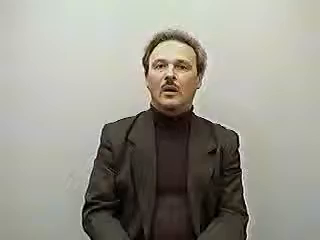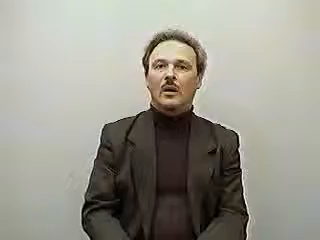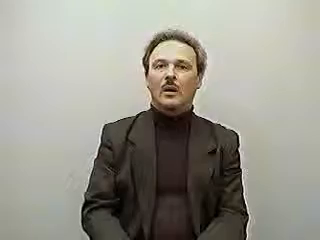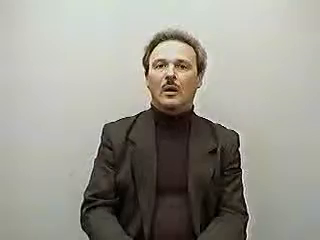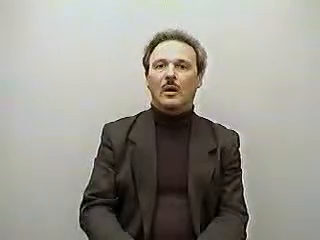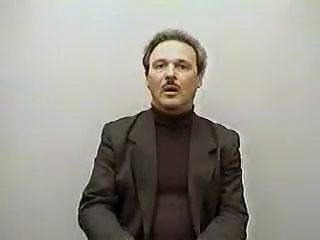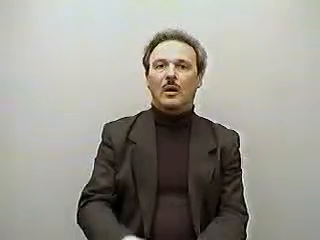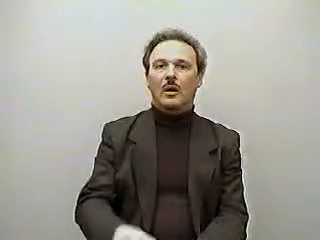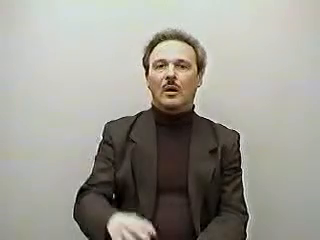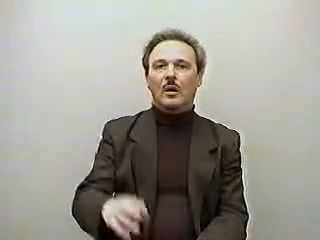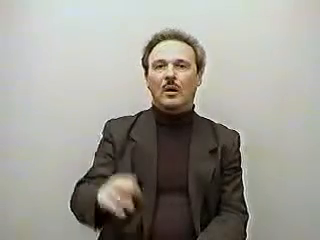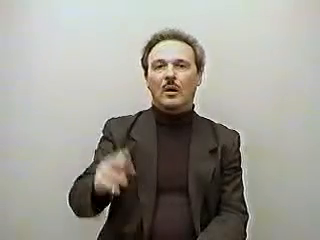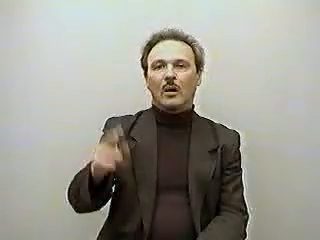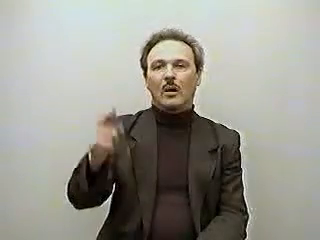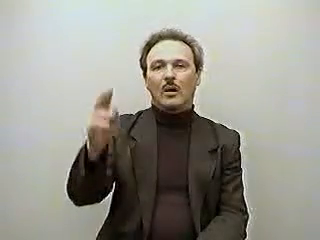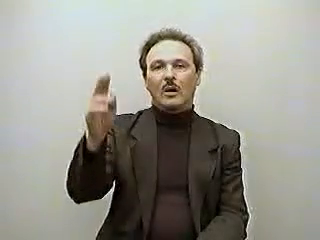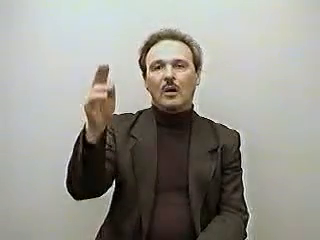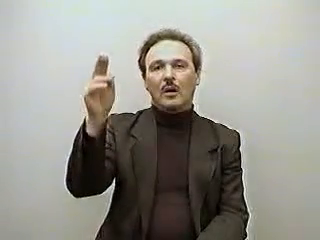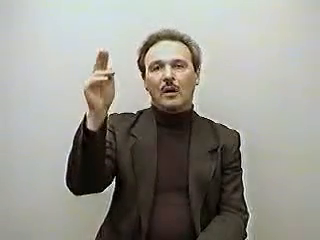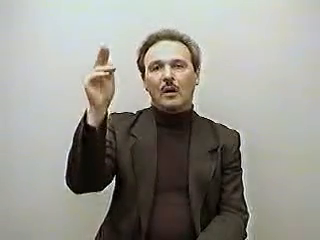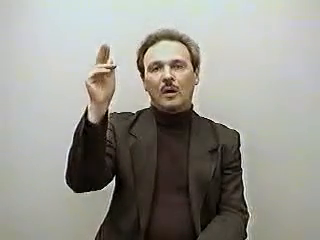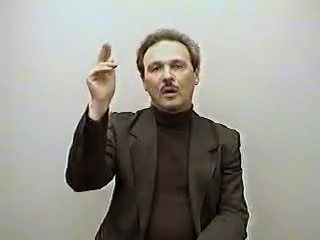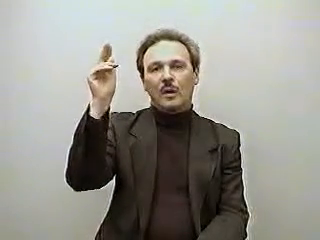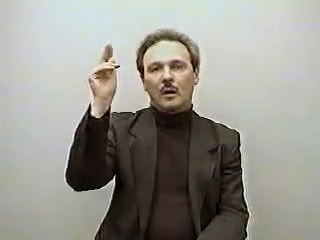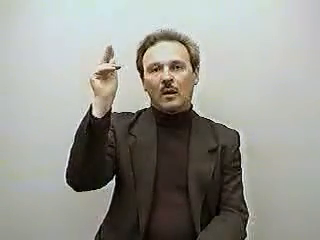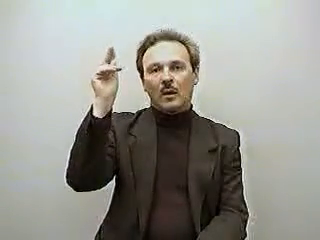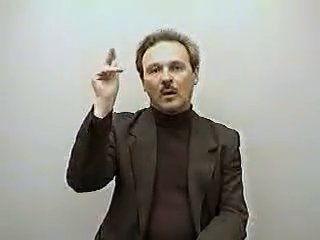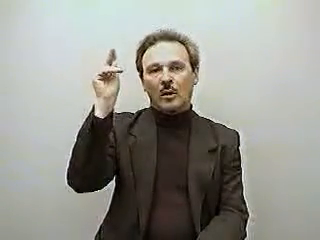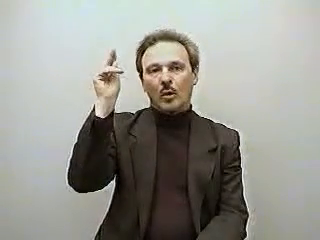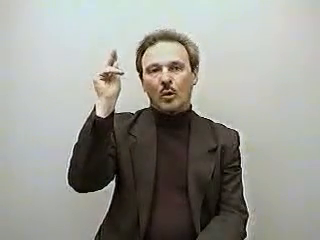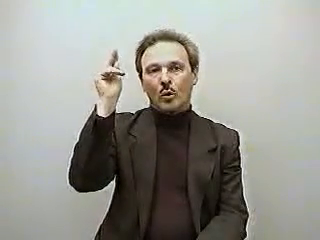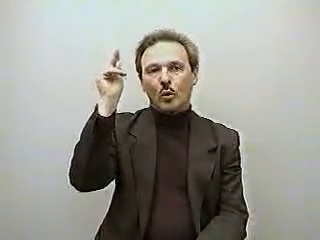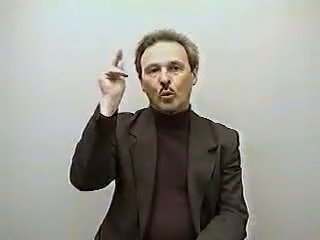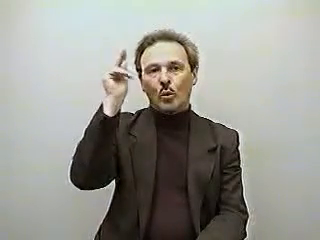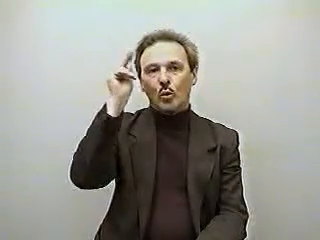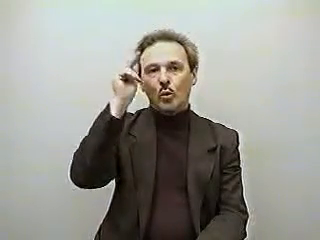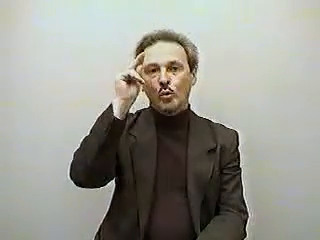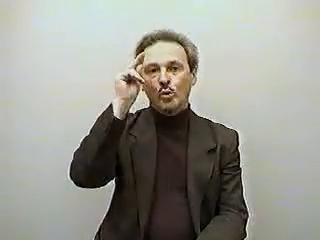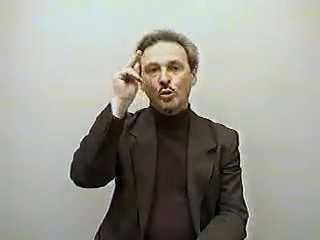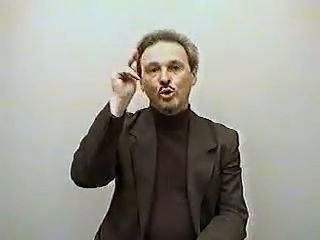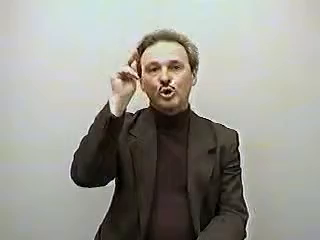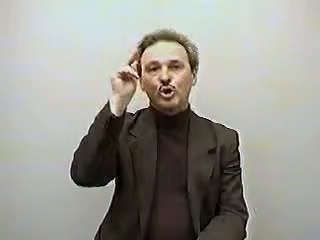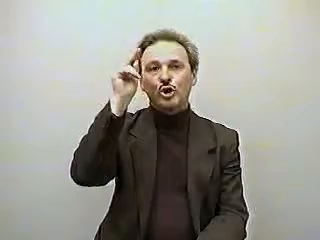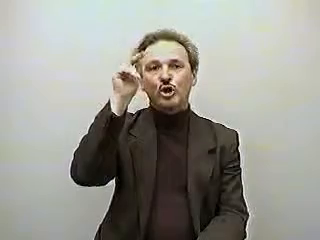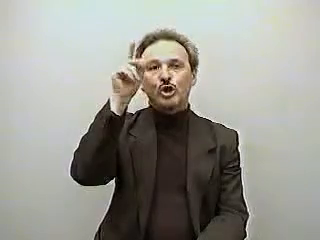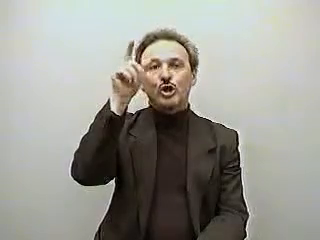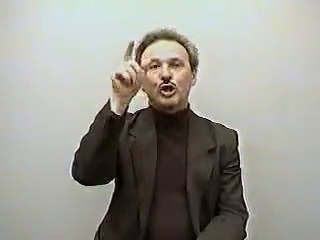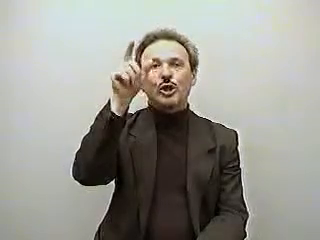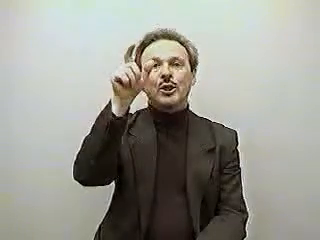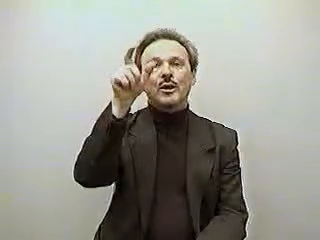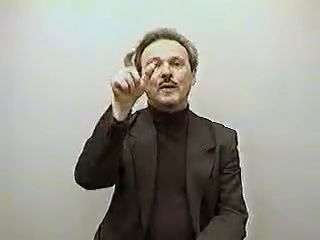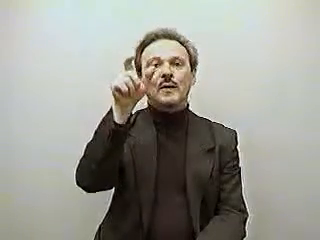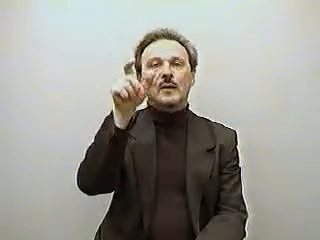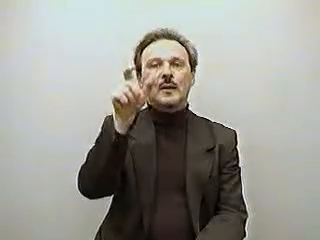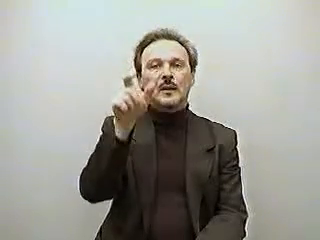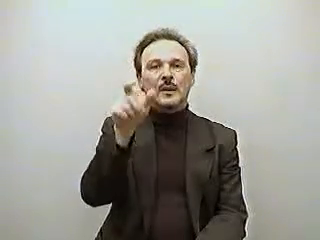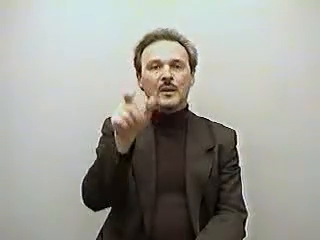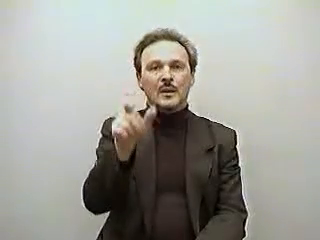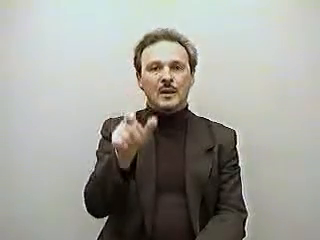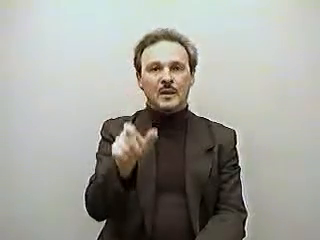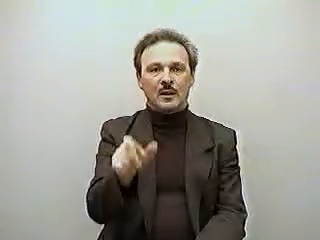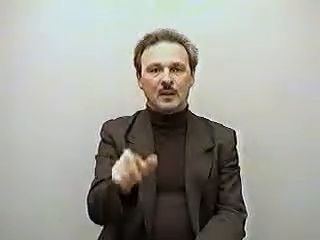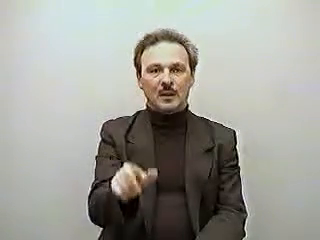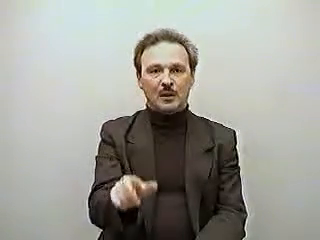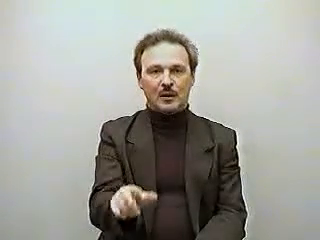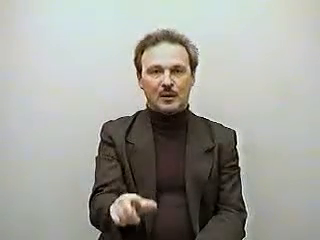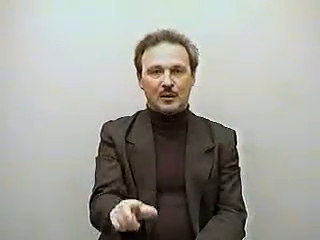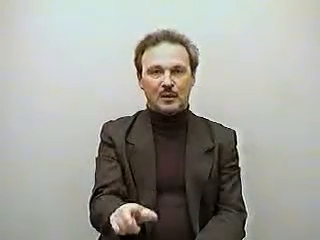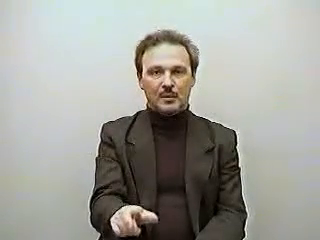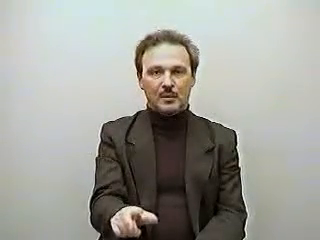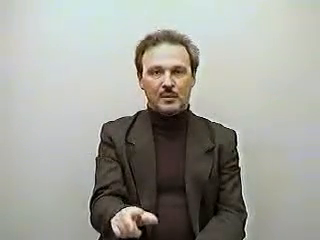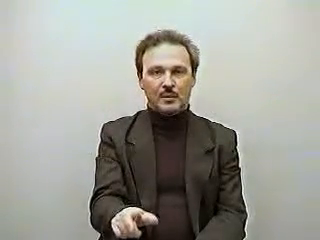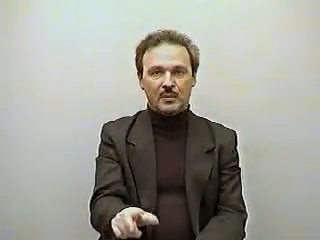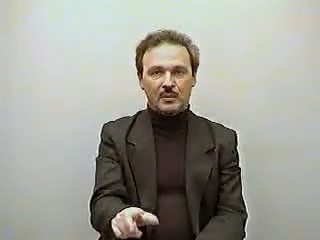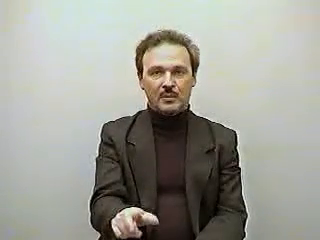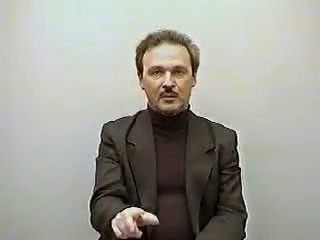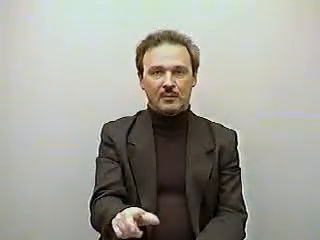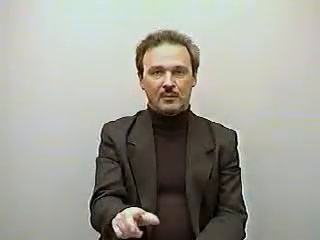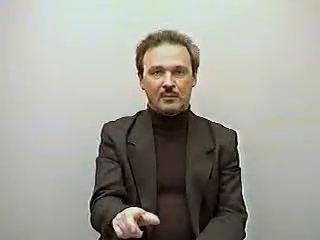ученик